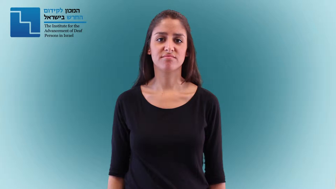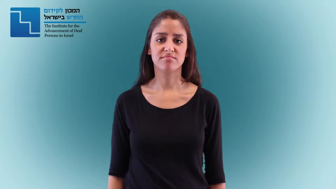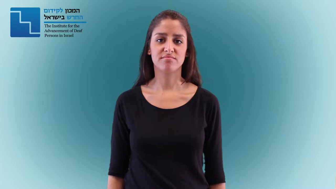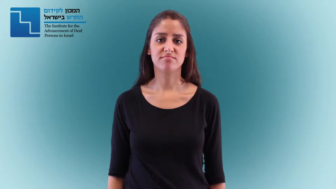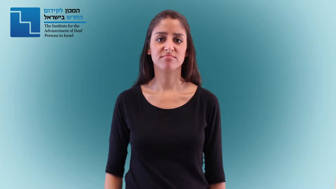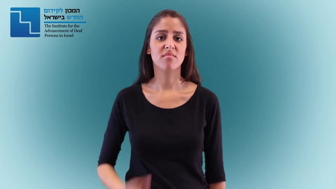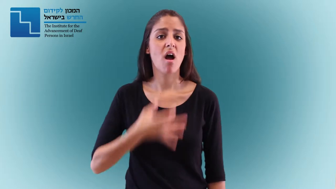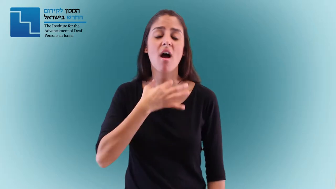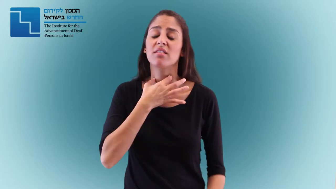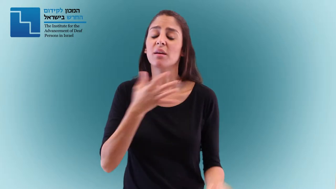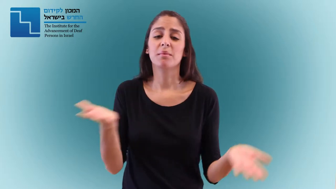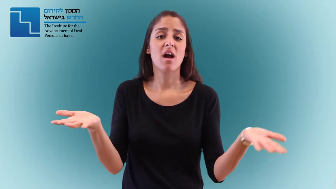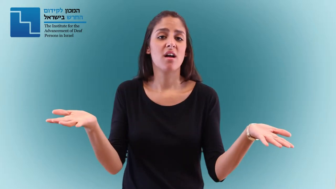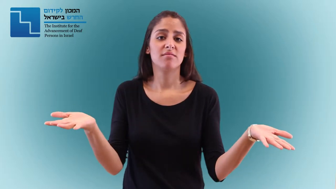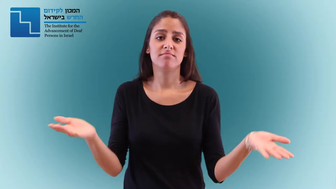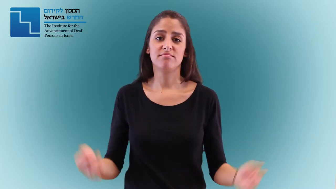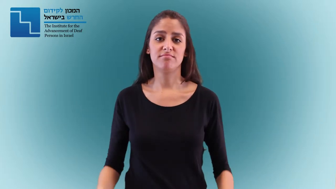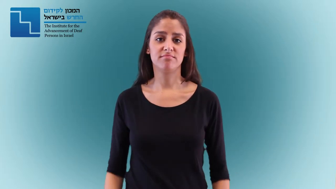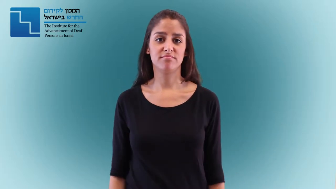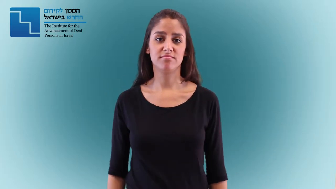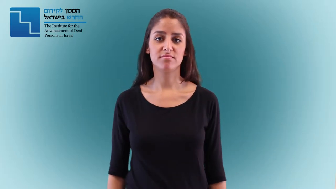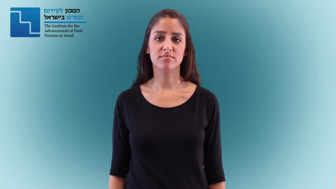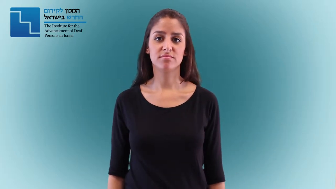אין ברירה